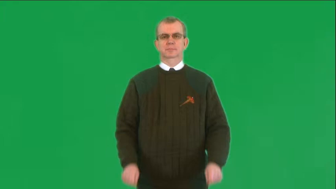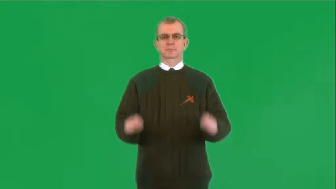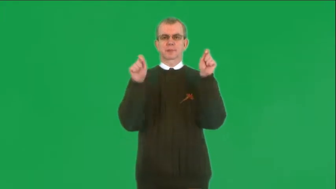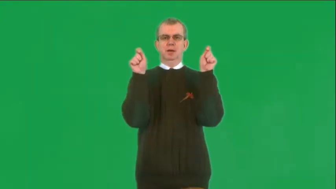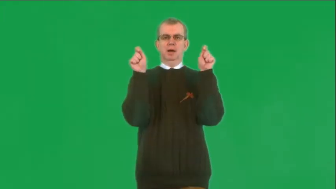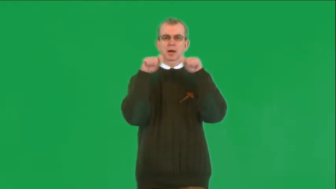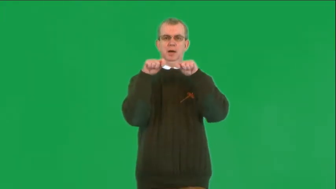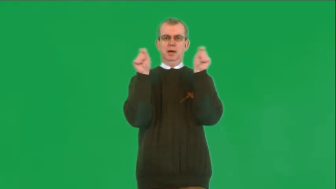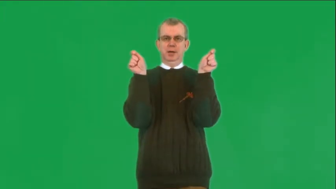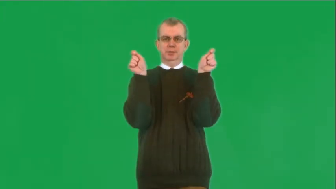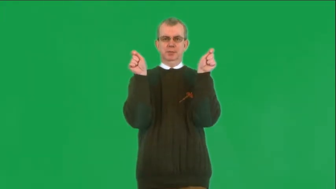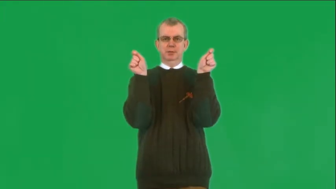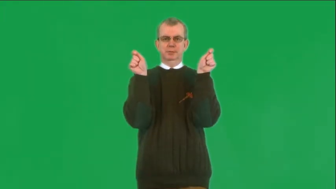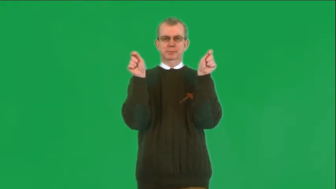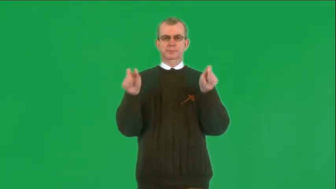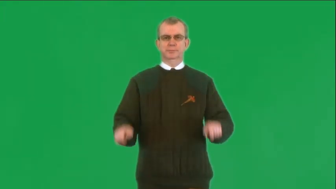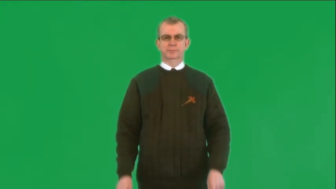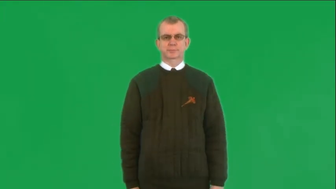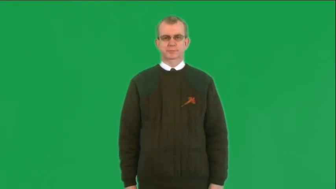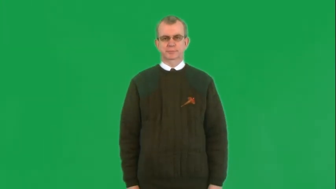alarm